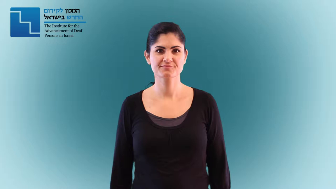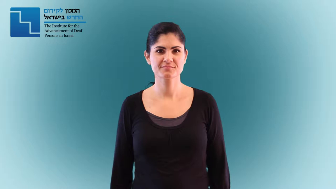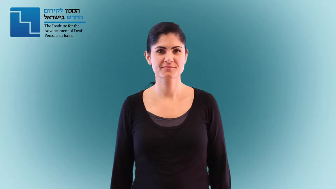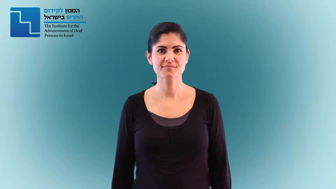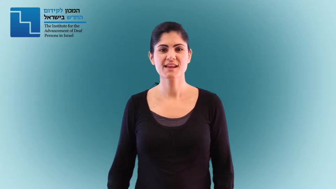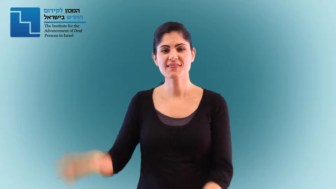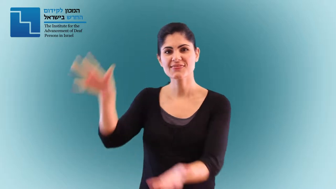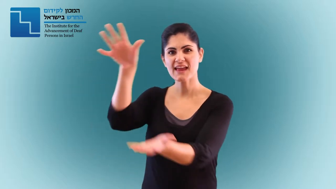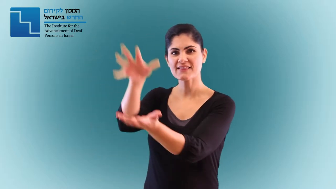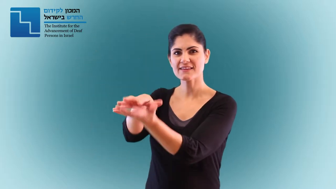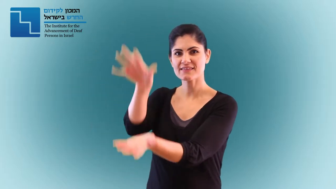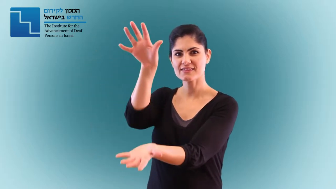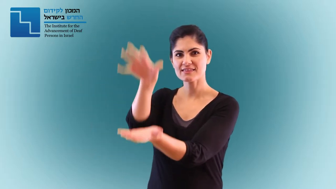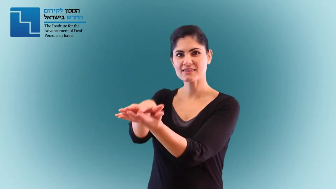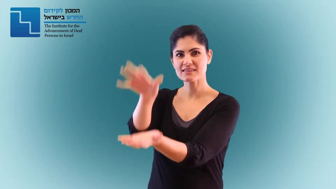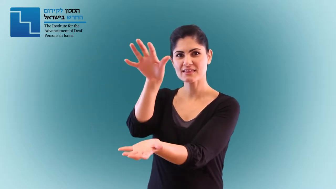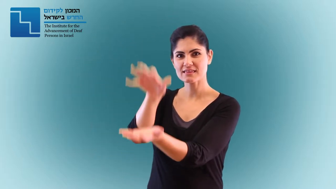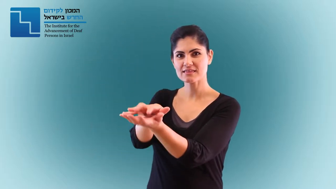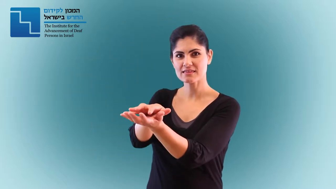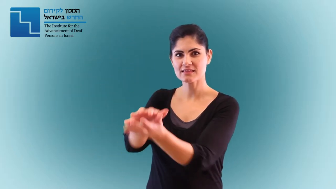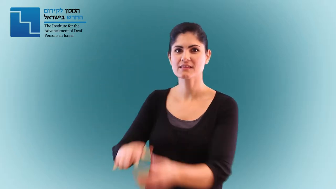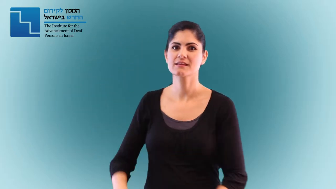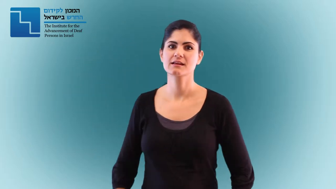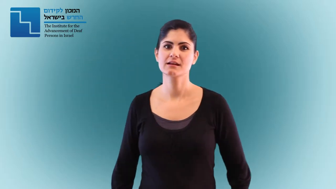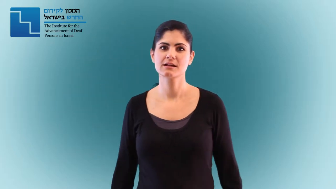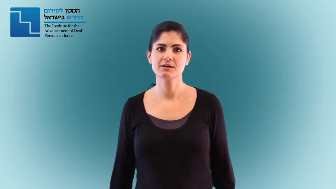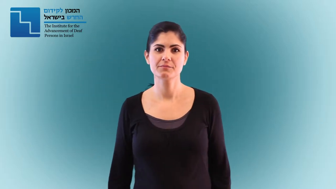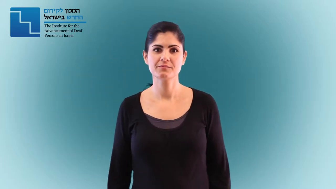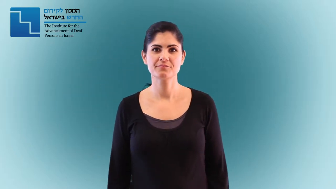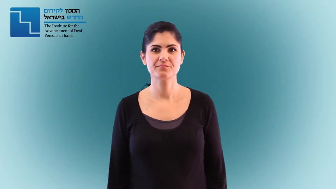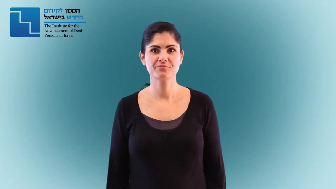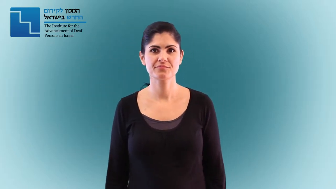תנין